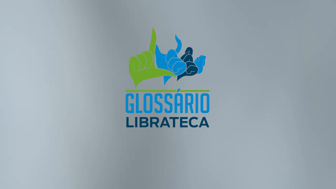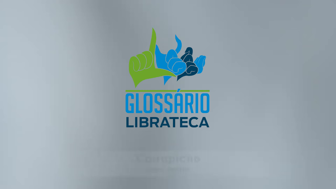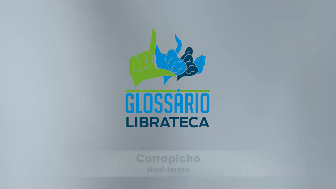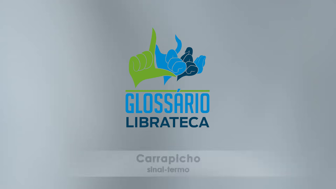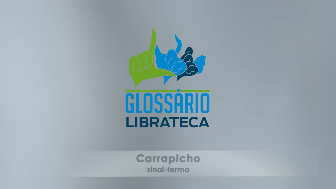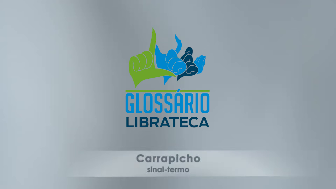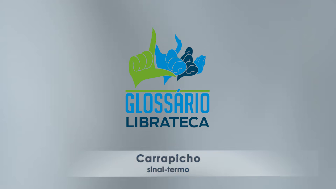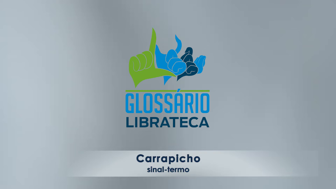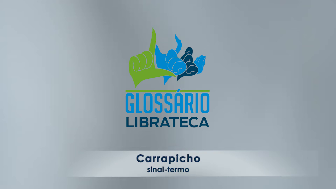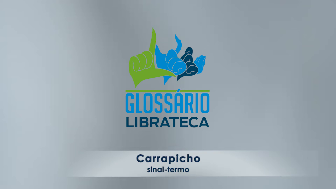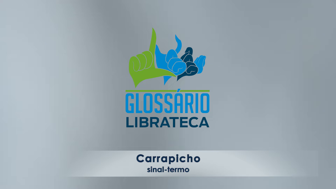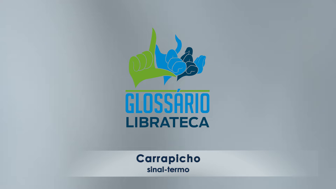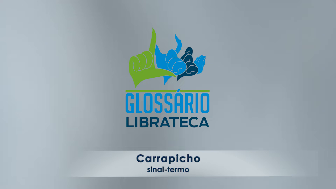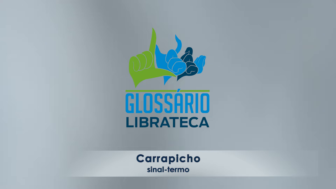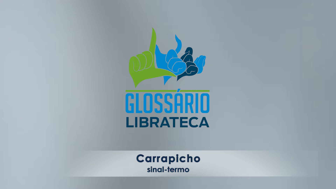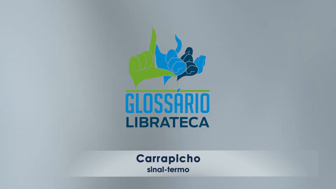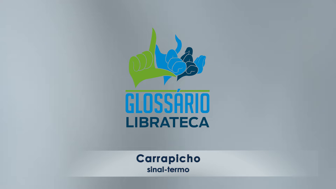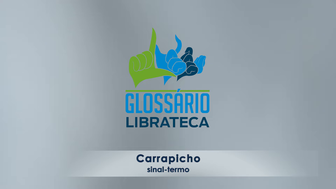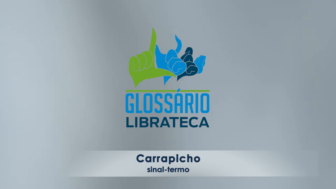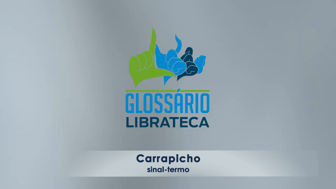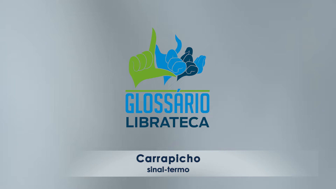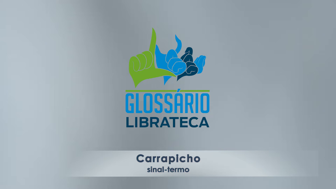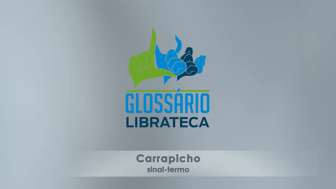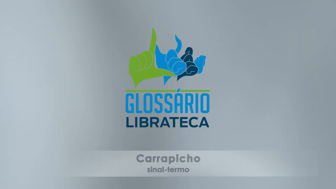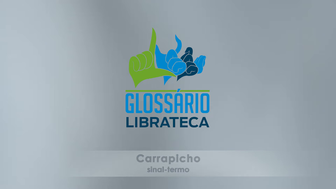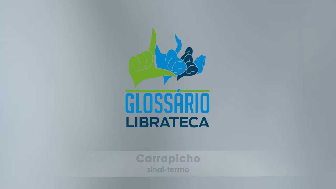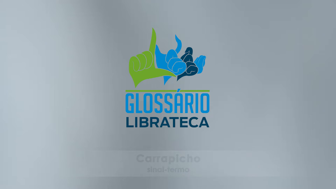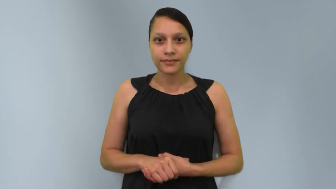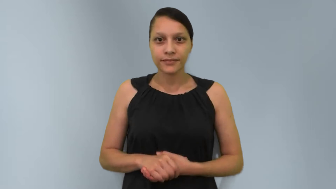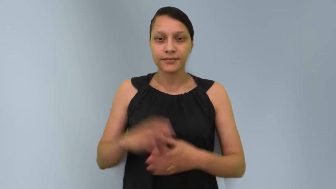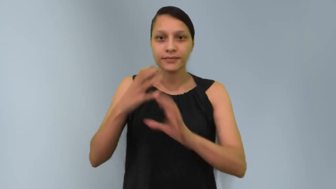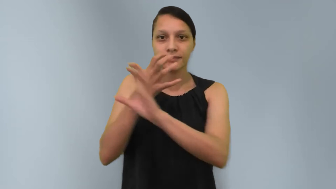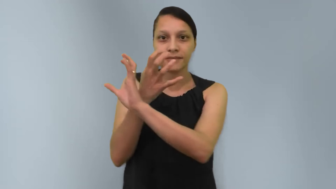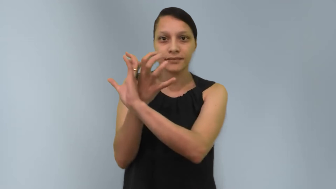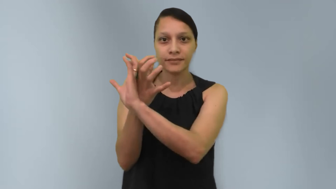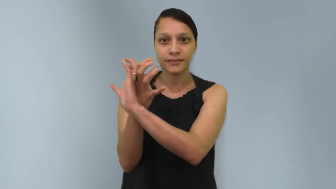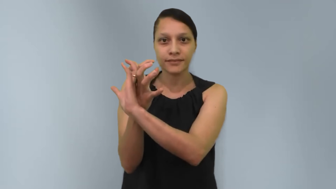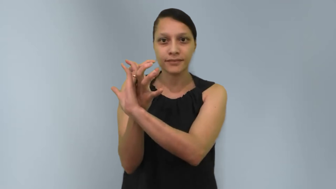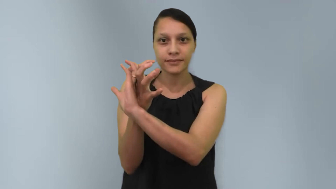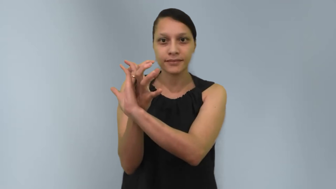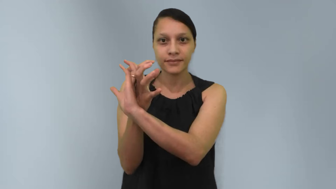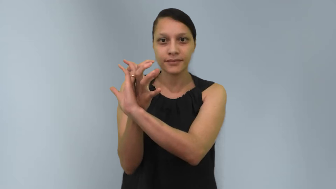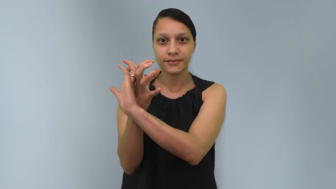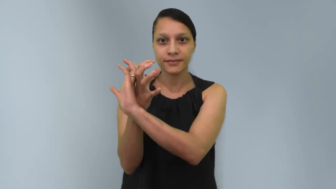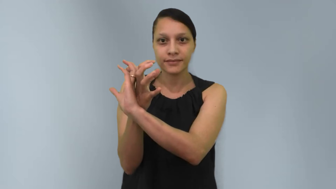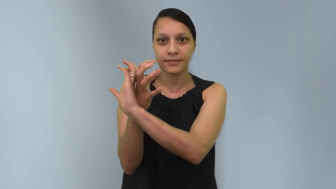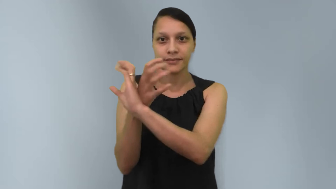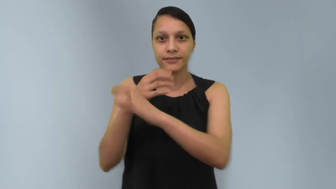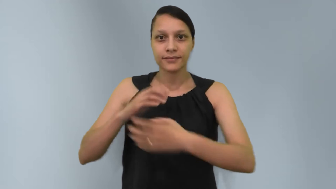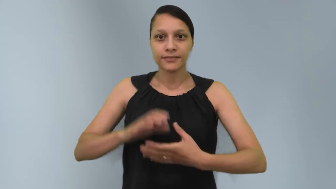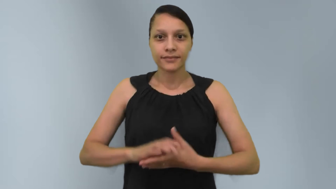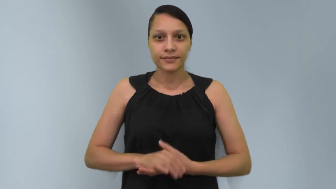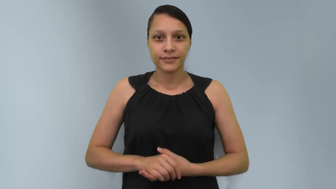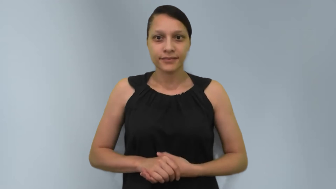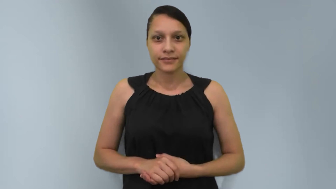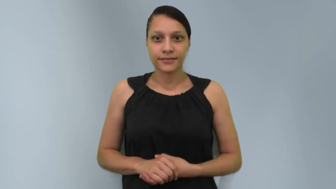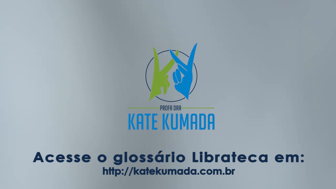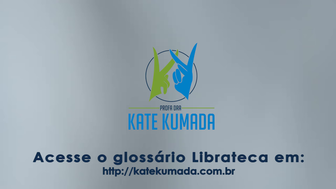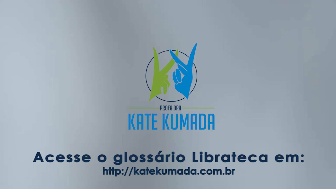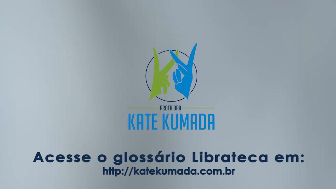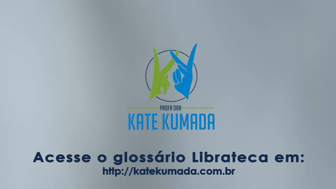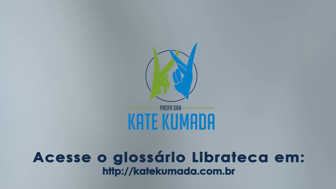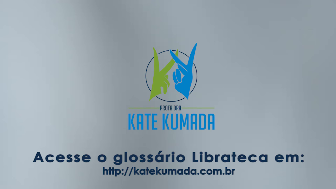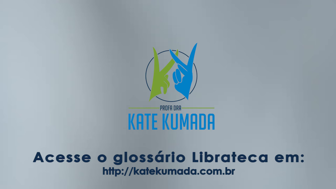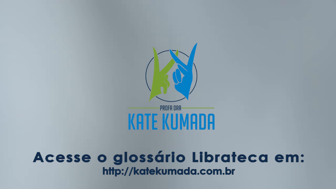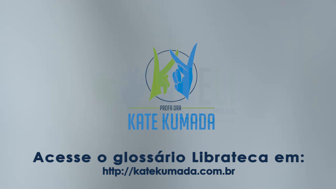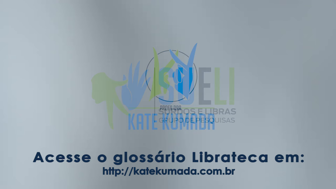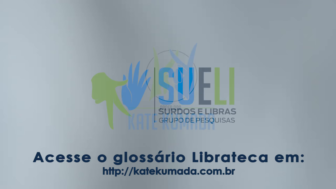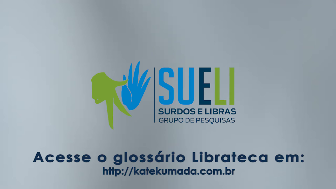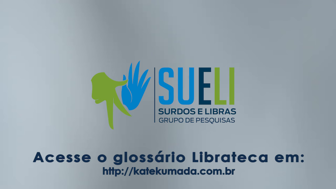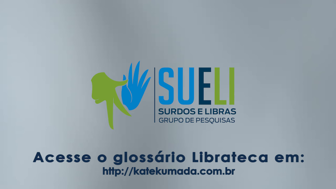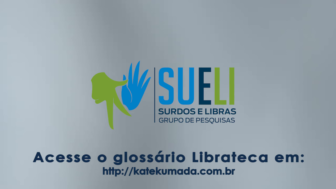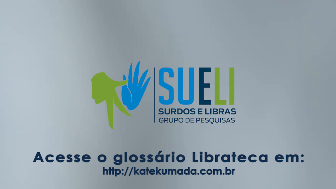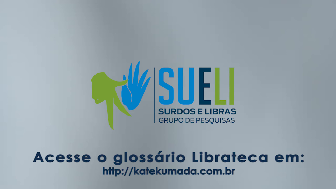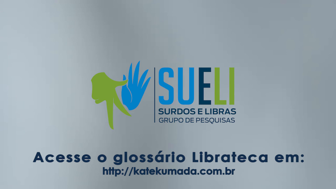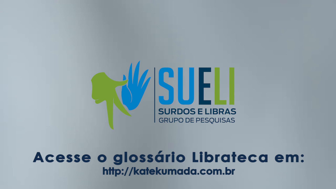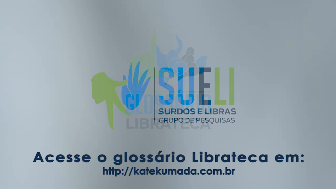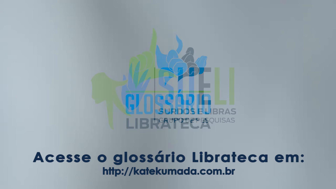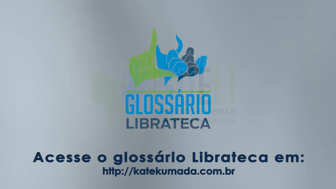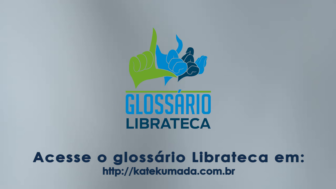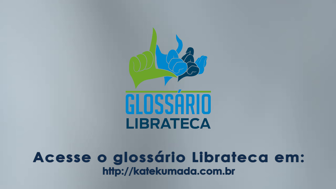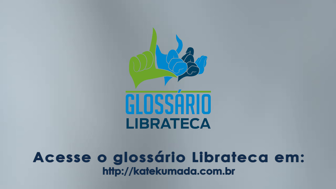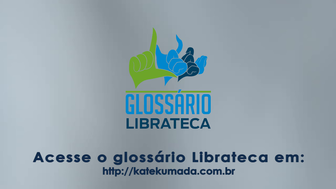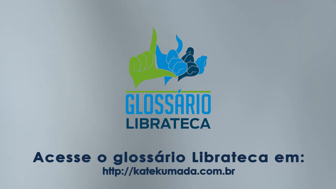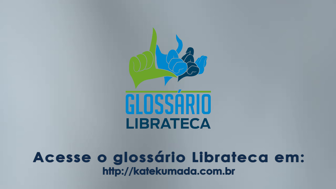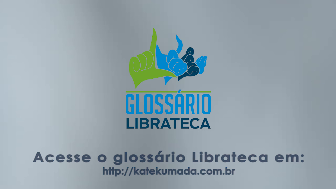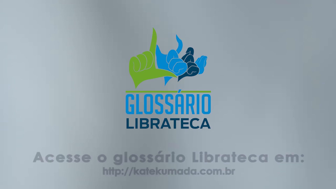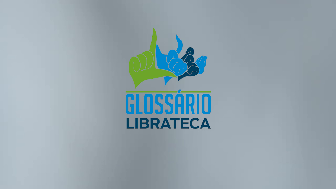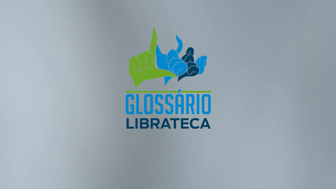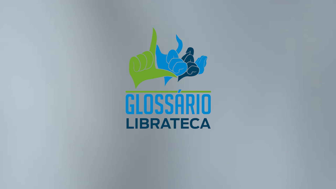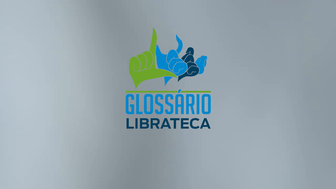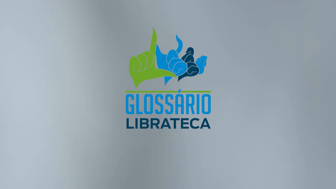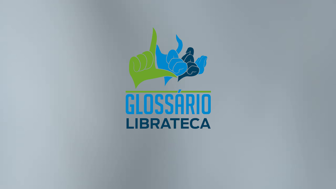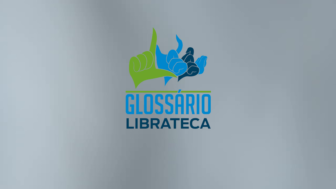Carrapicho